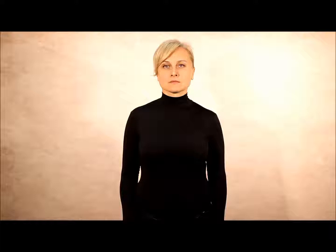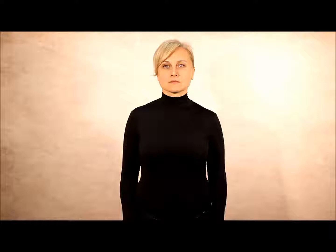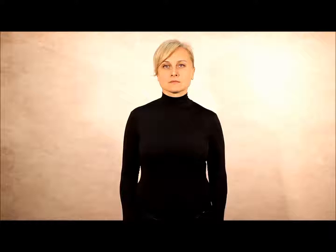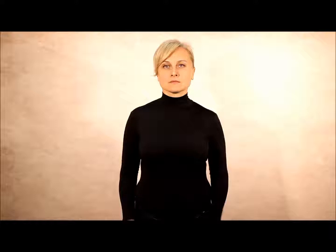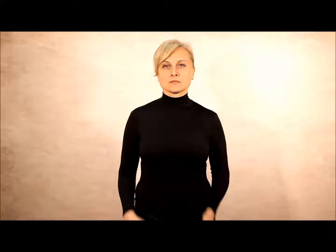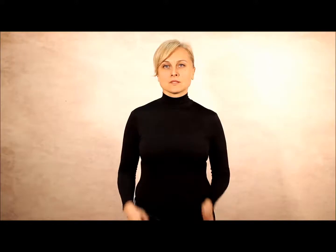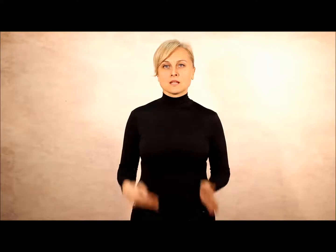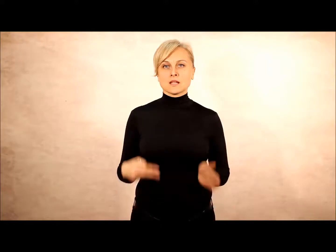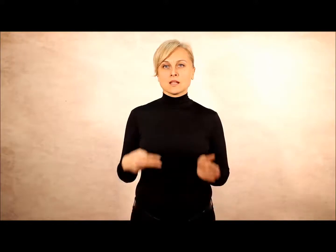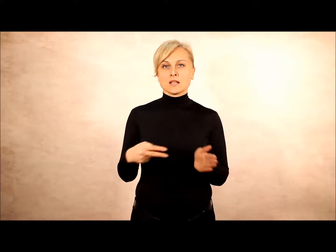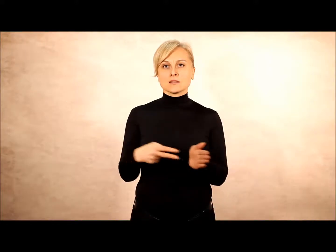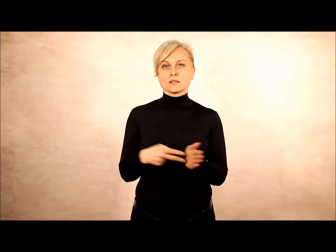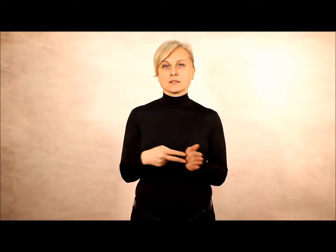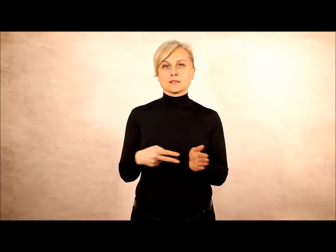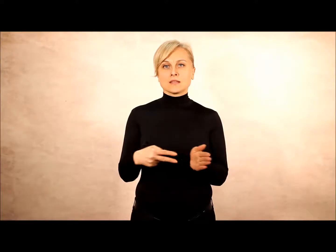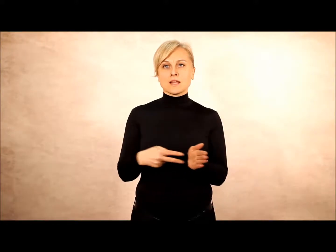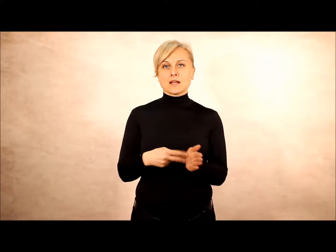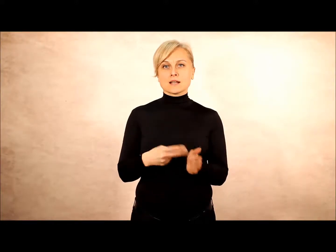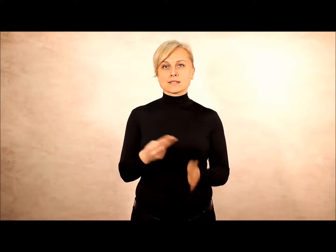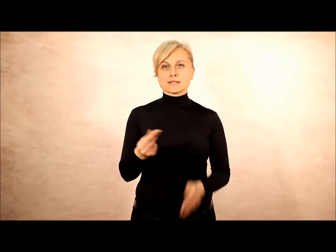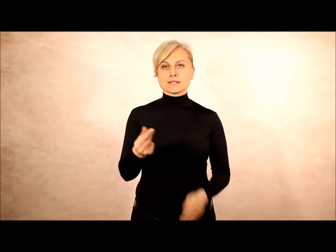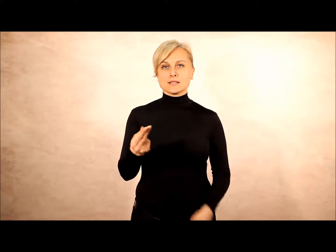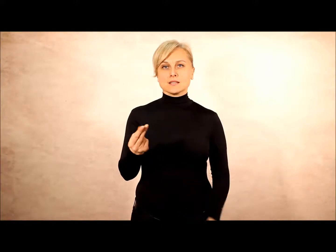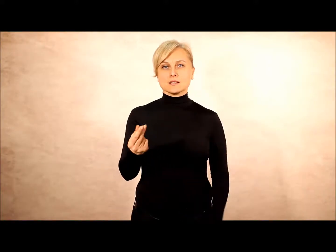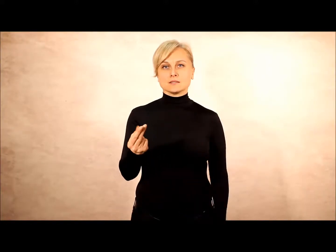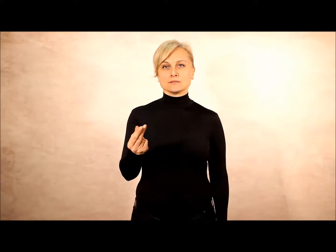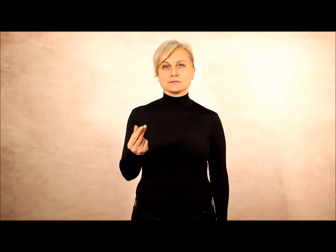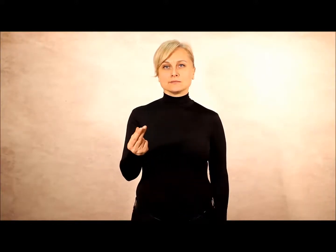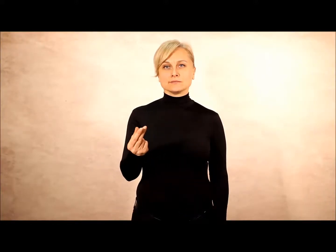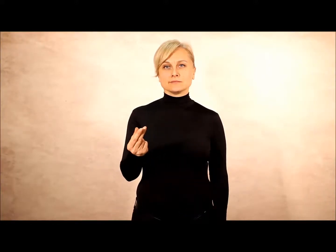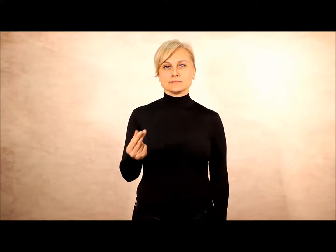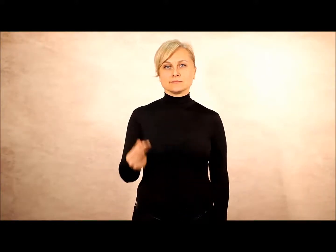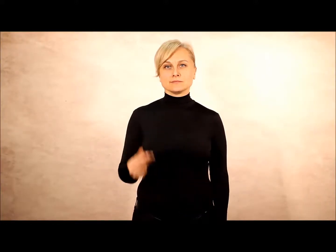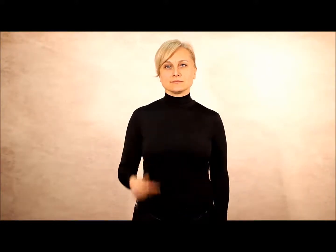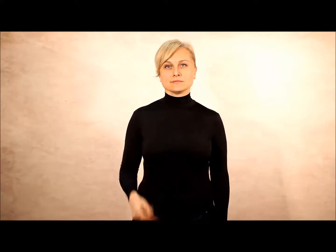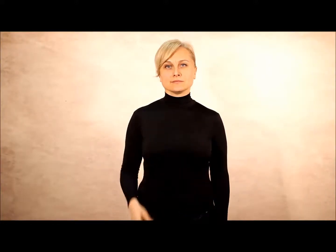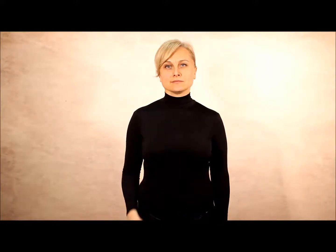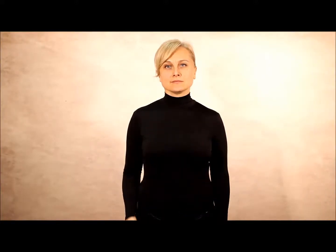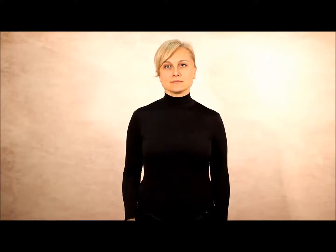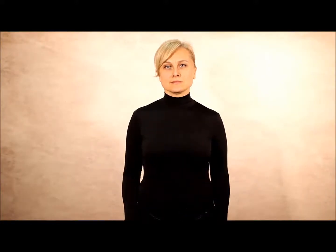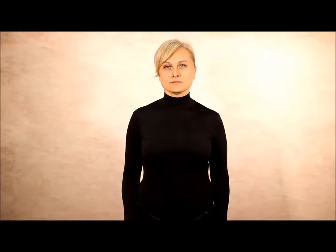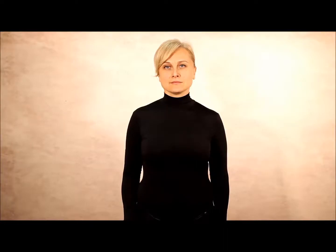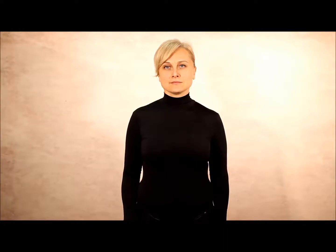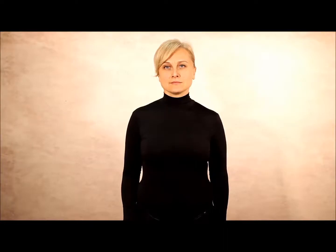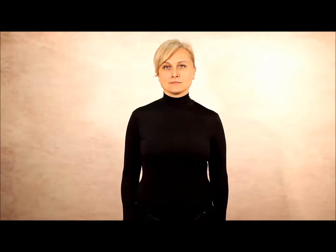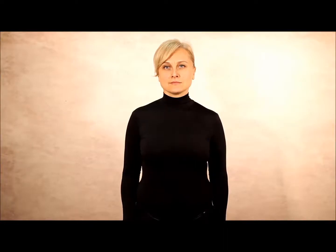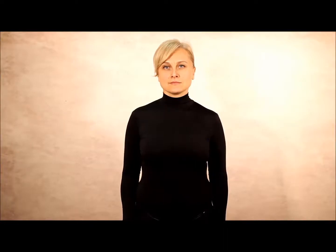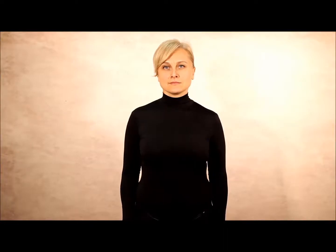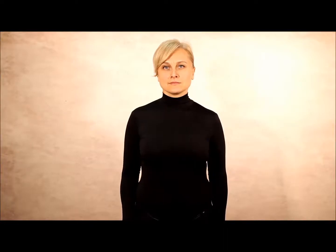Taxă, plată